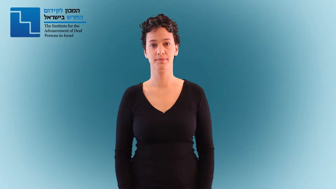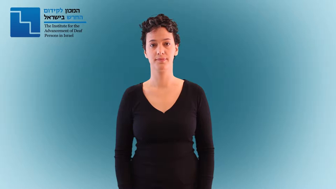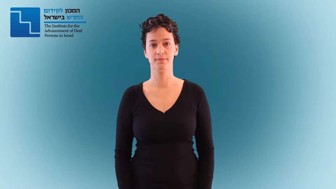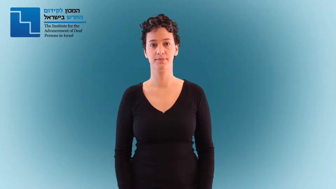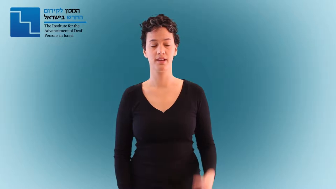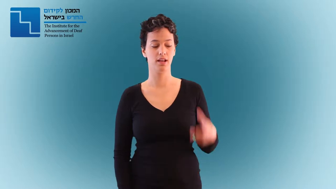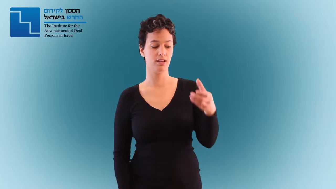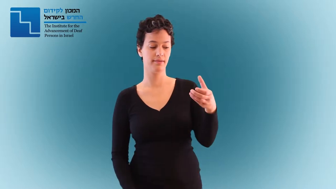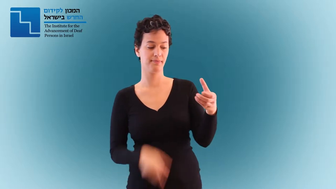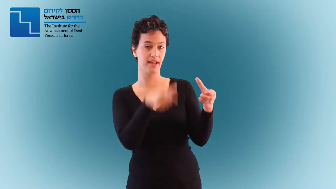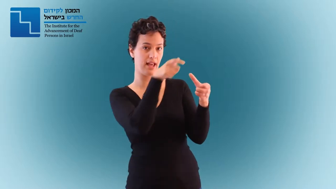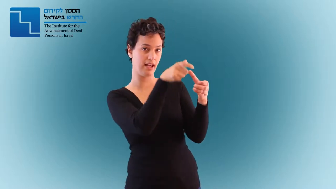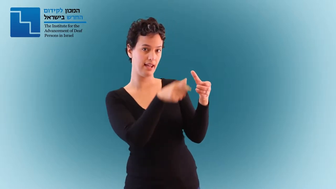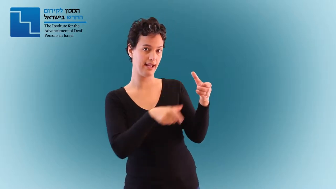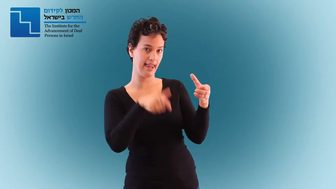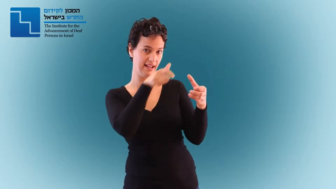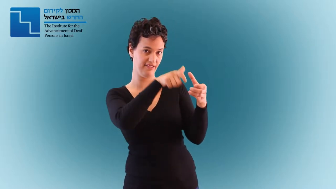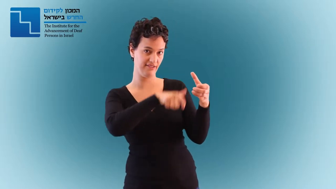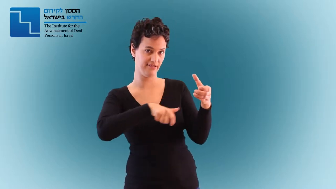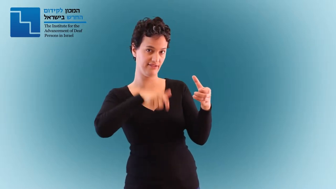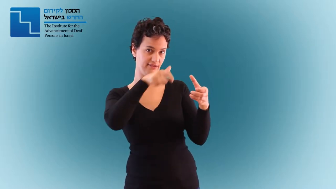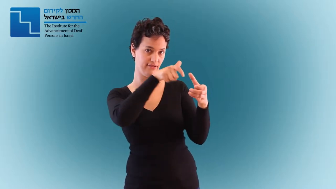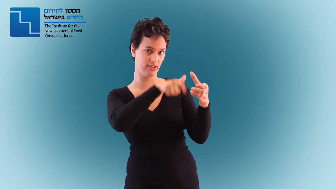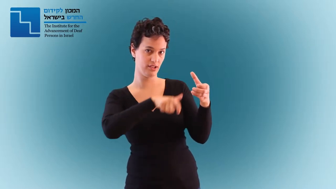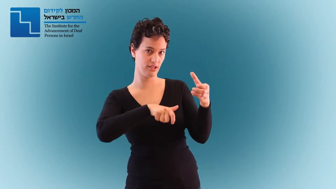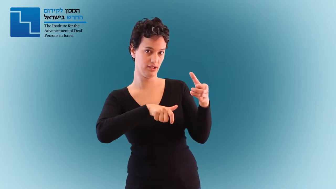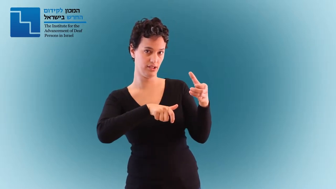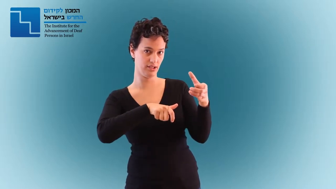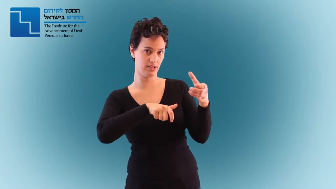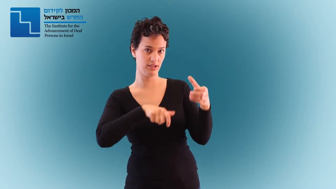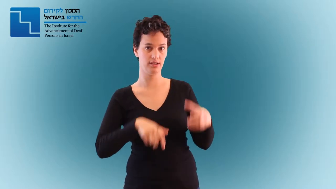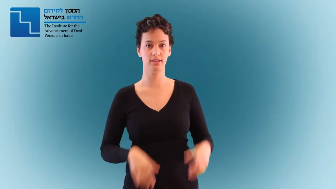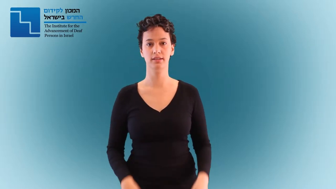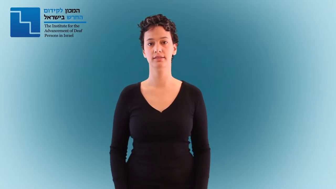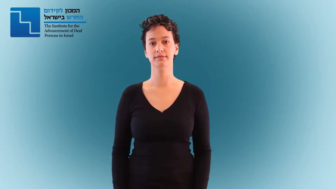לקלף